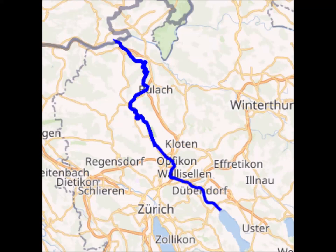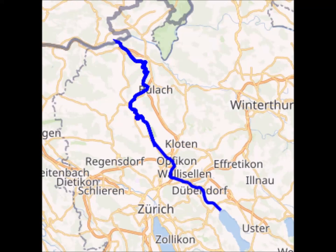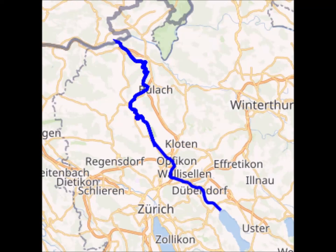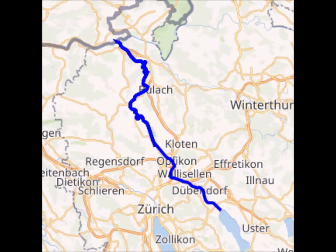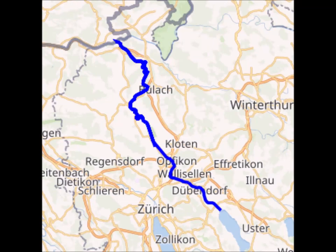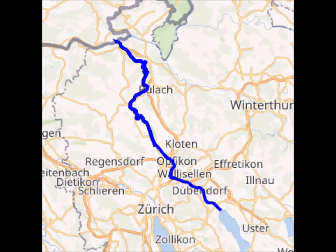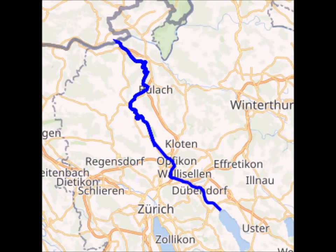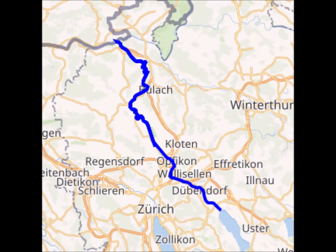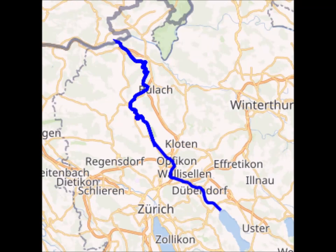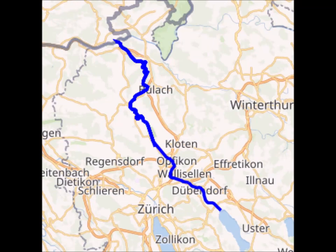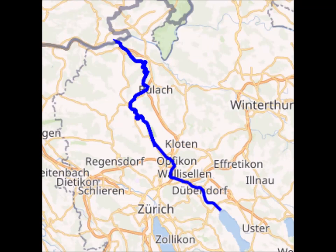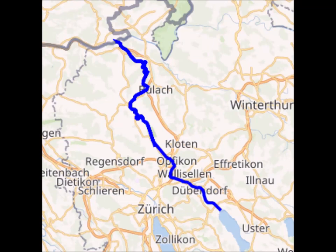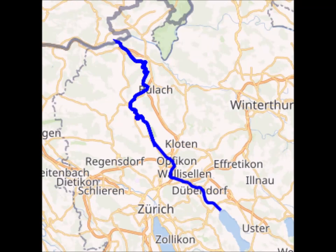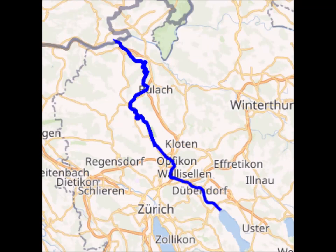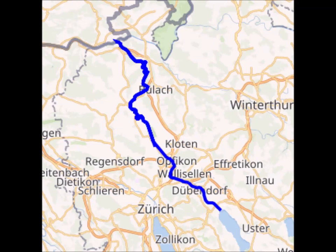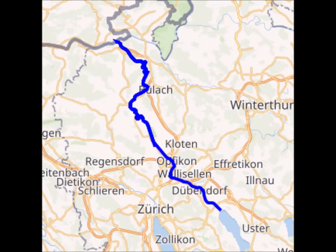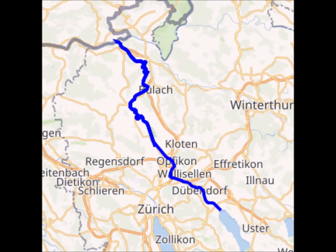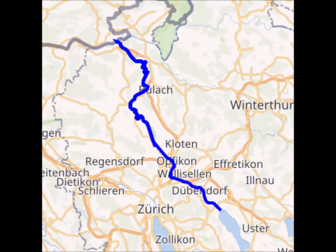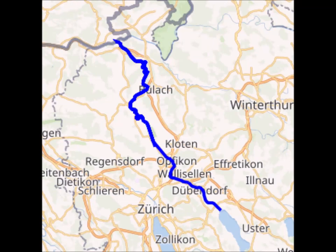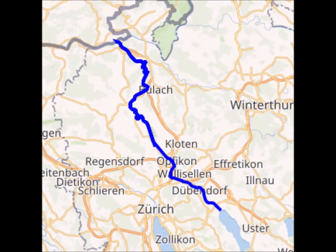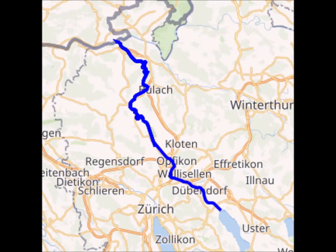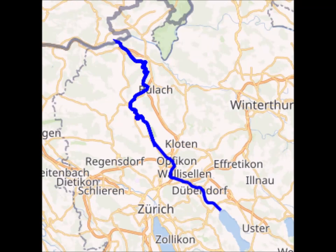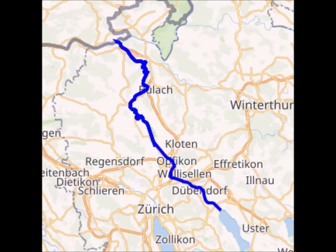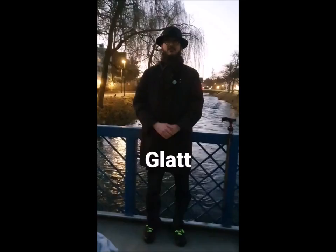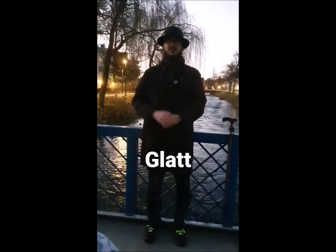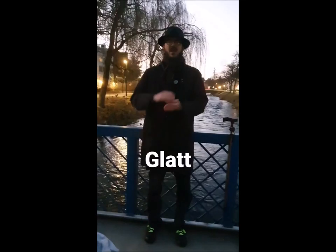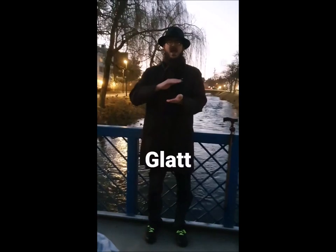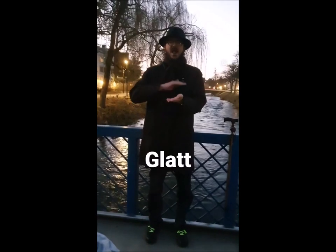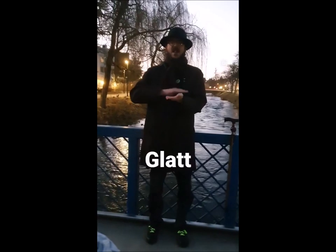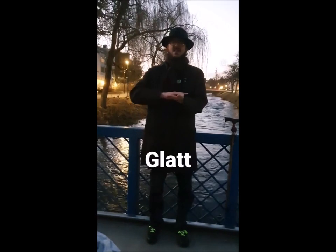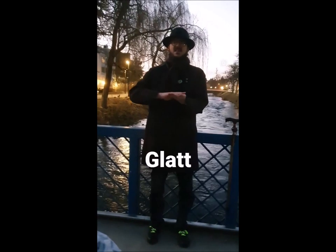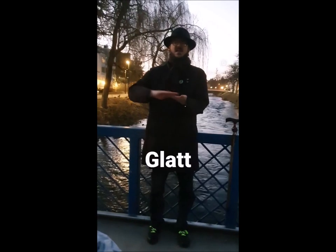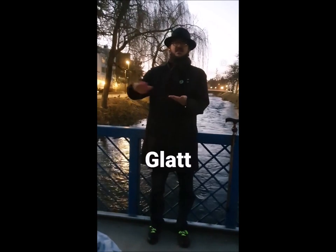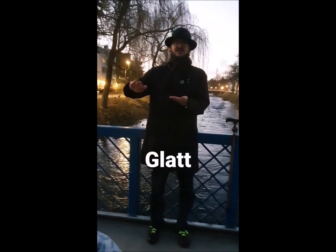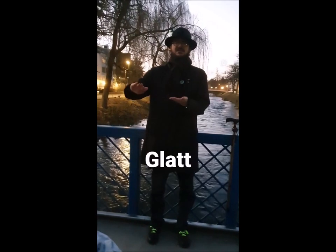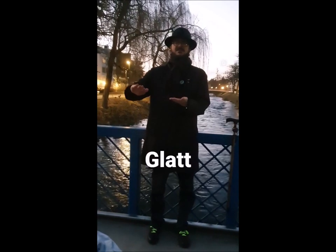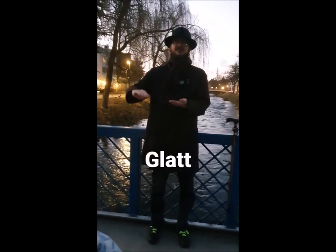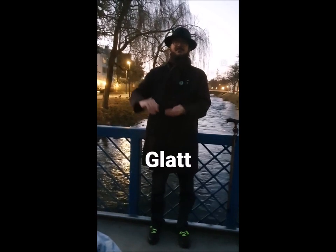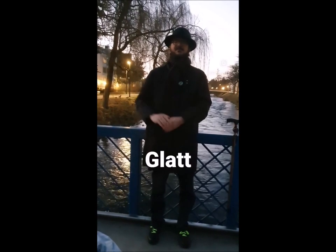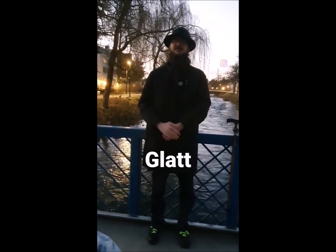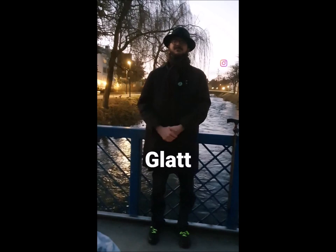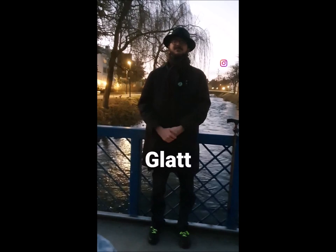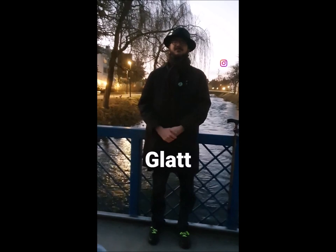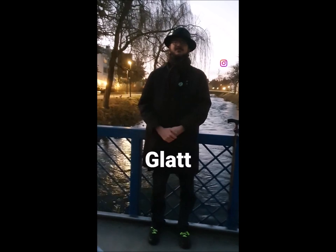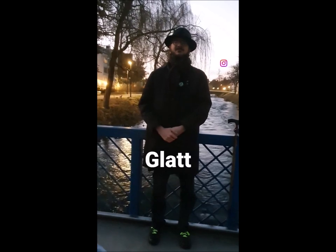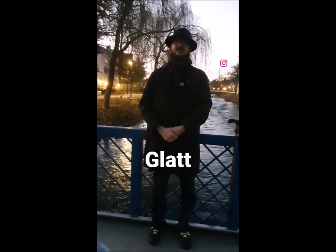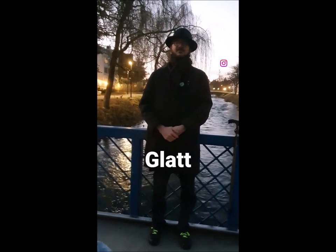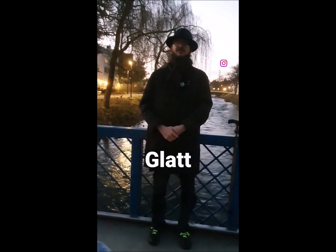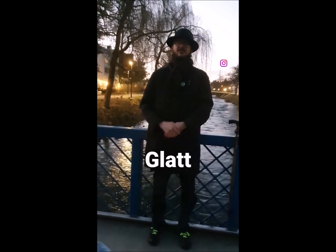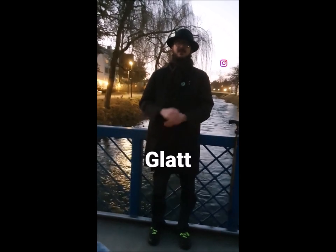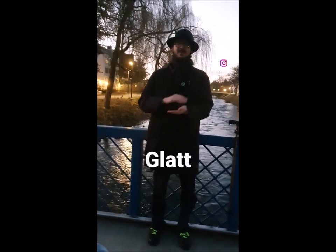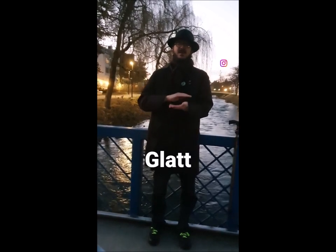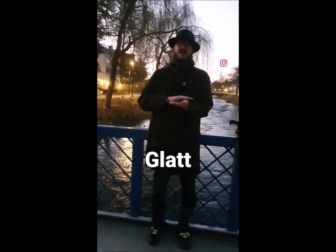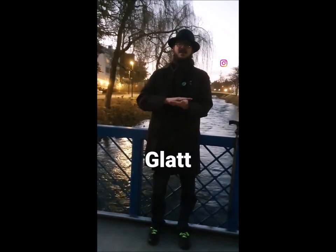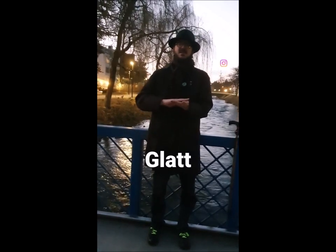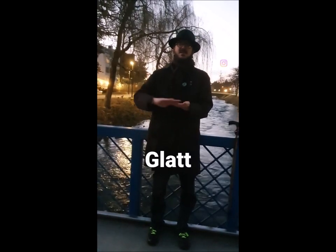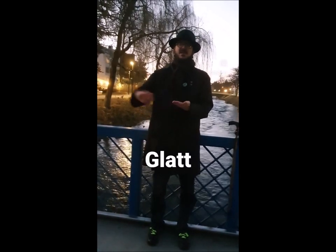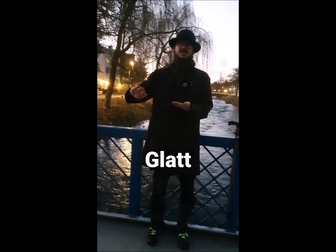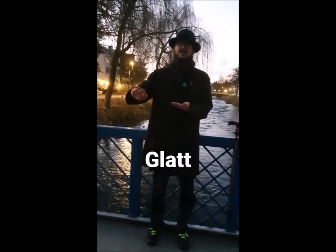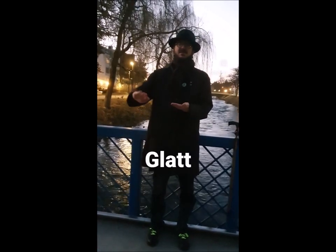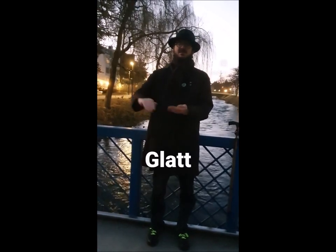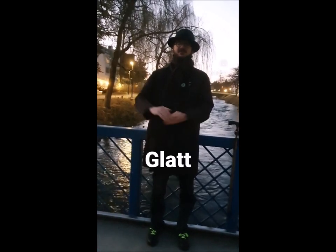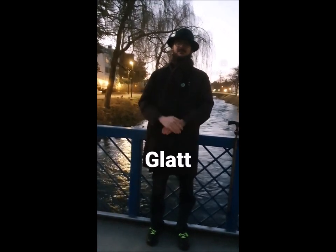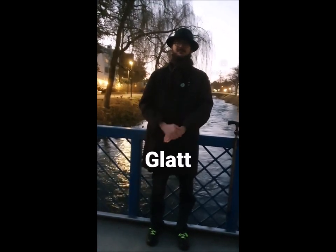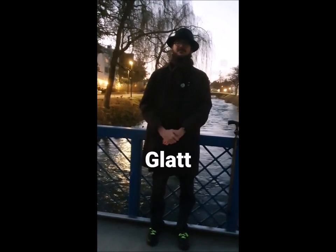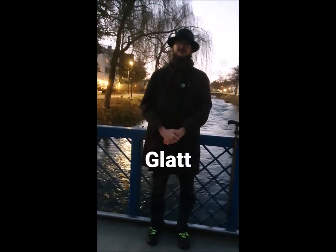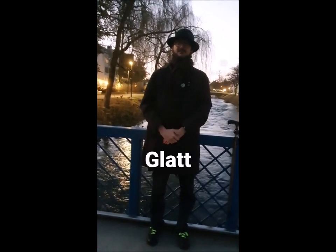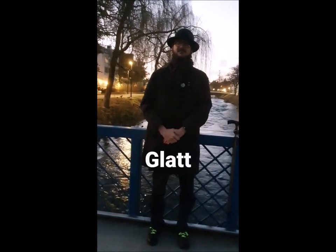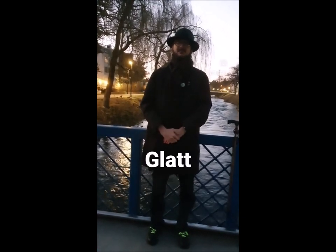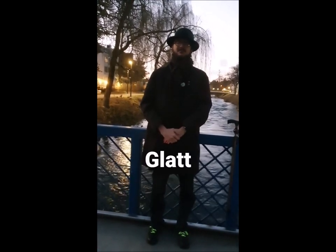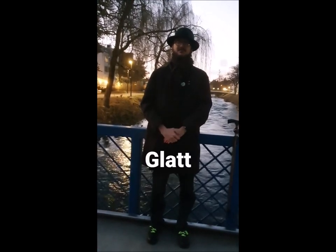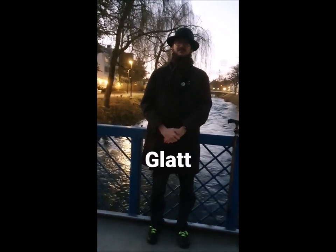Glatt